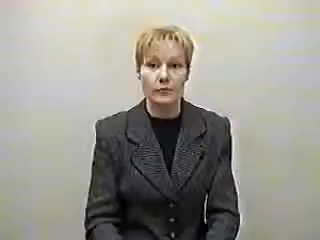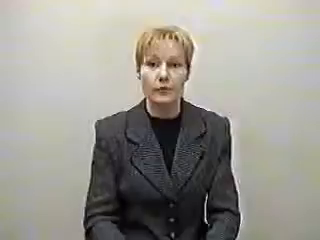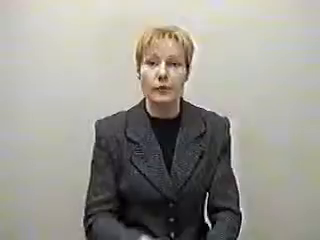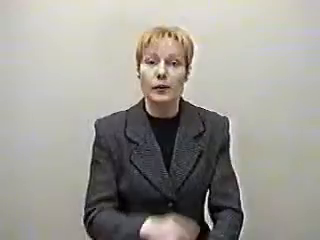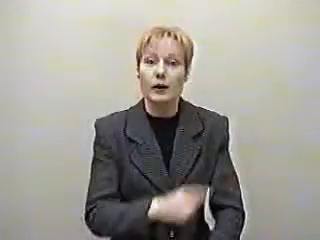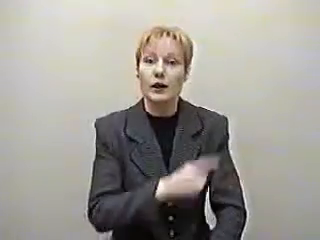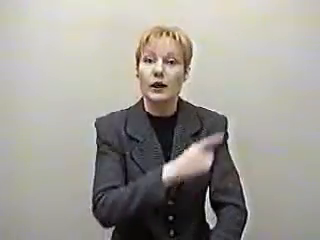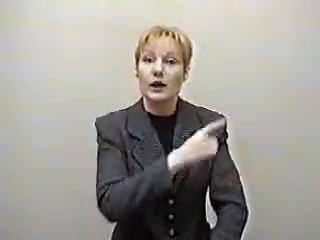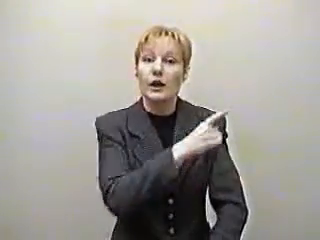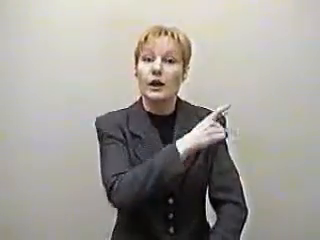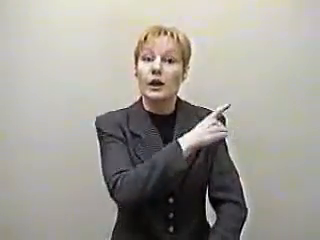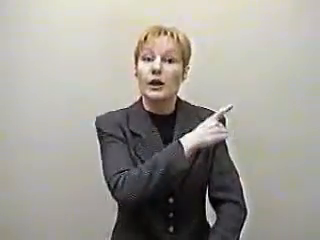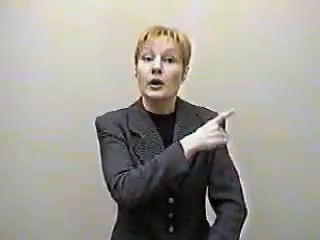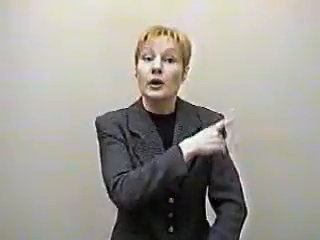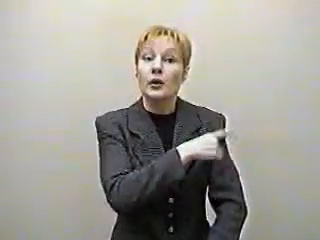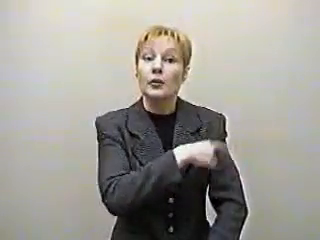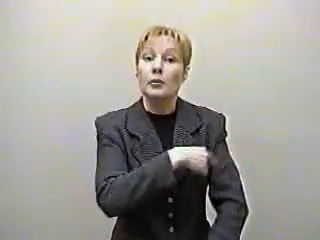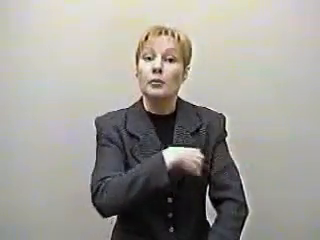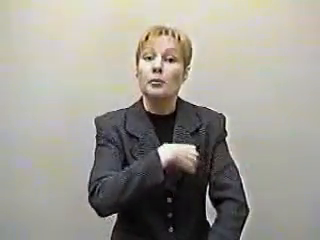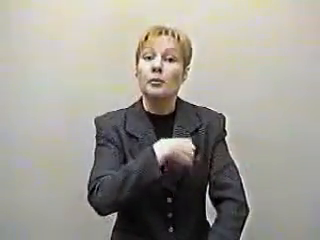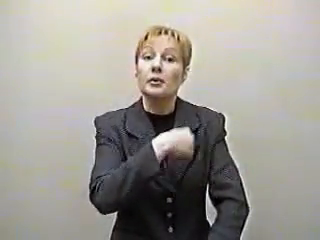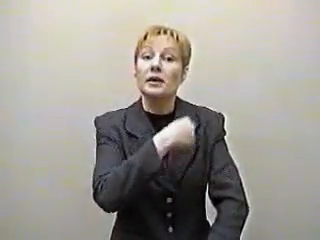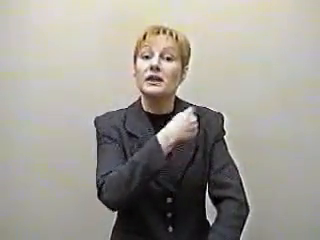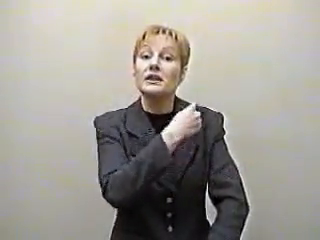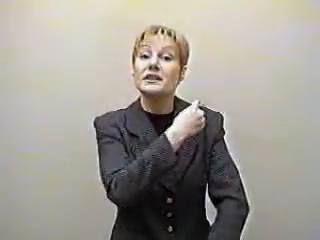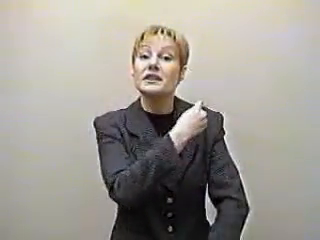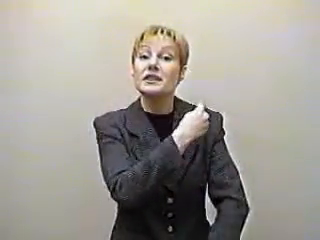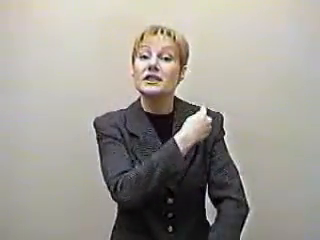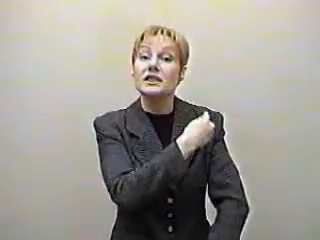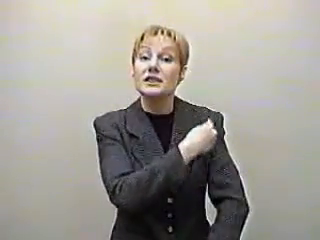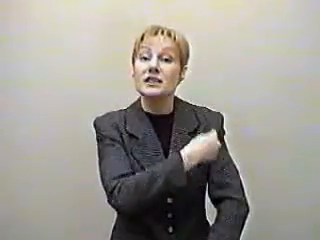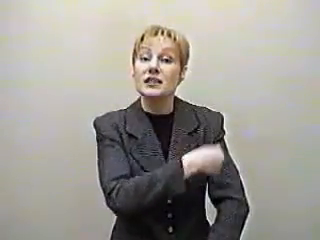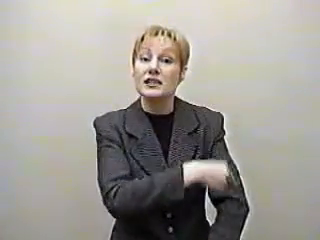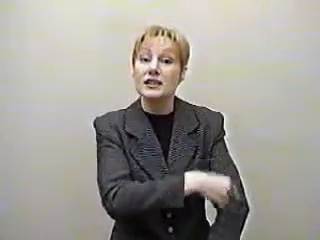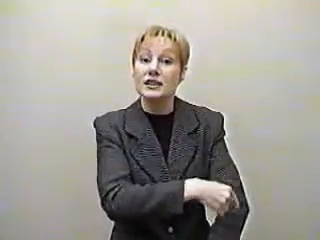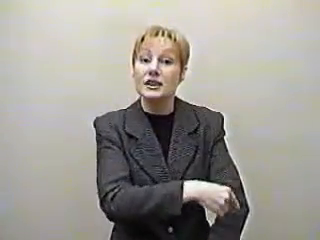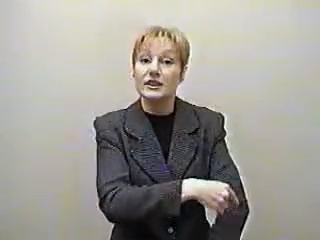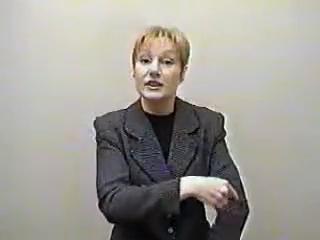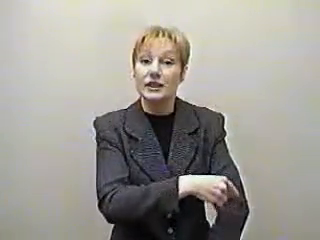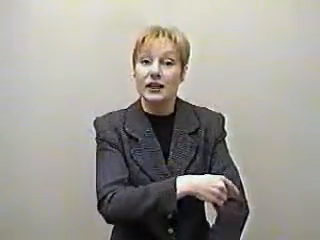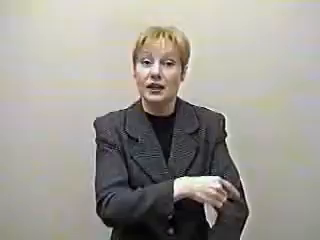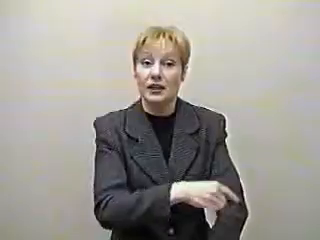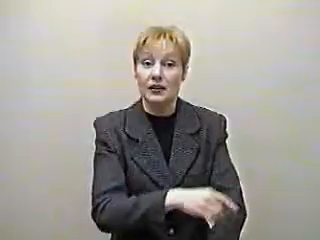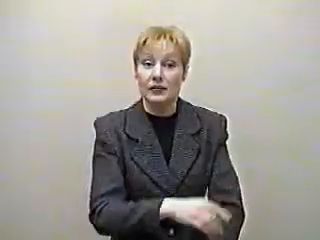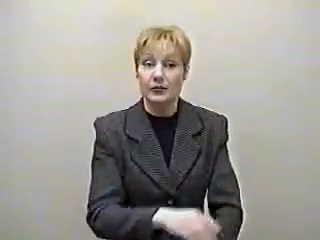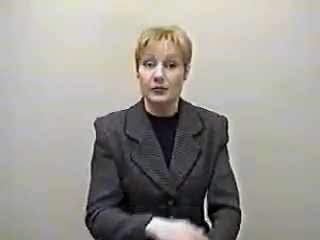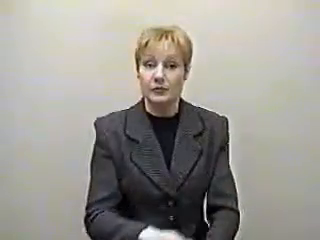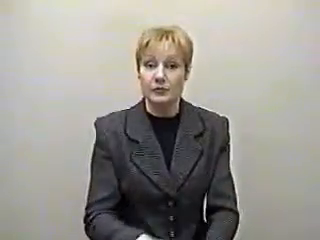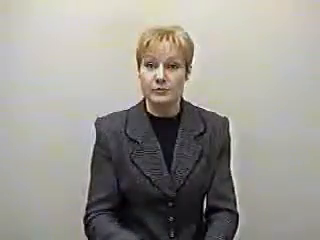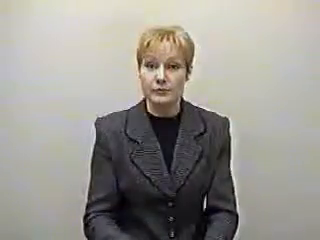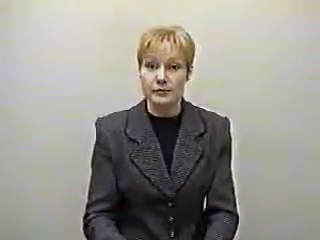медицина